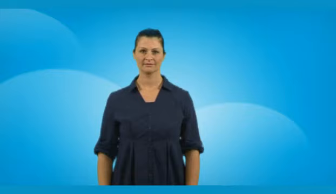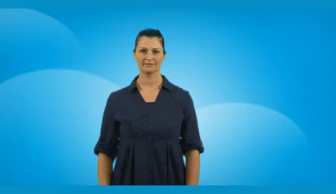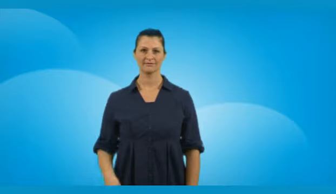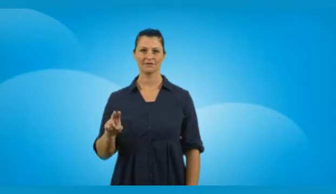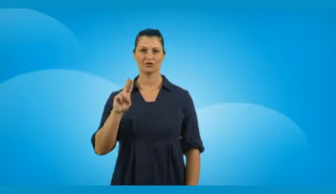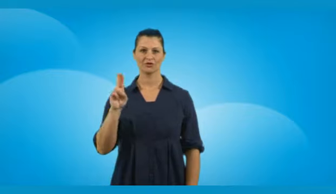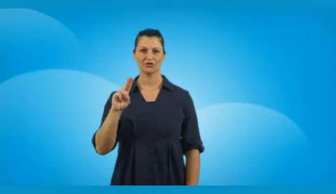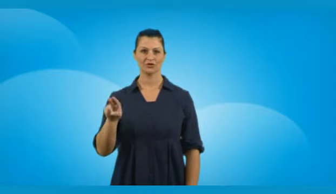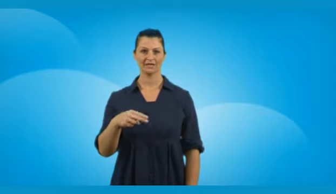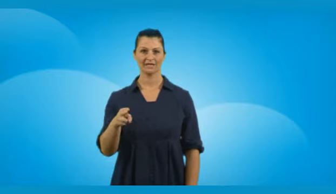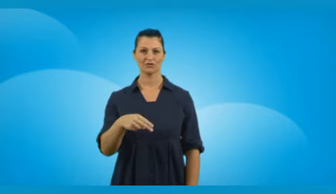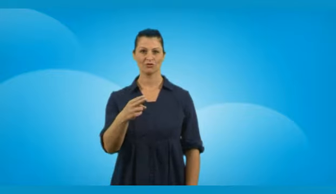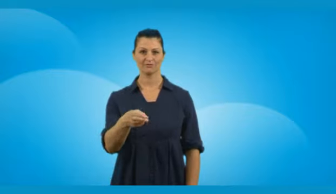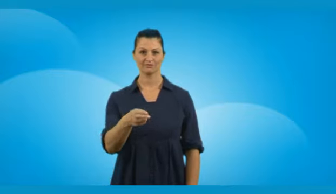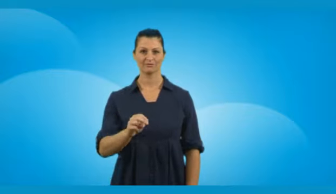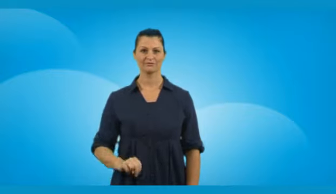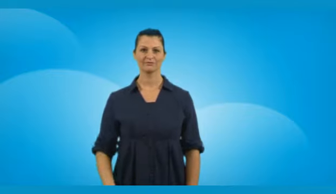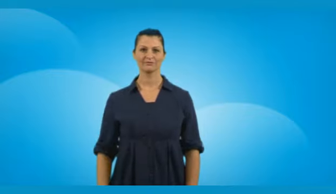Csörgőkígyó